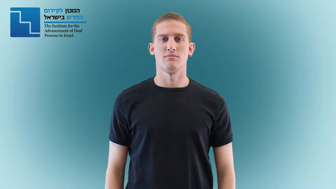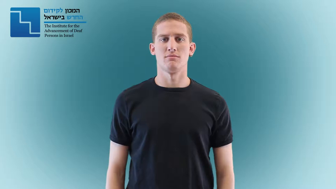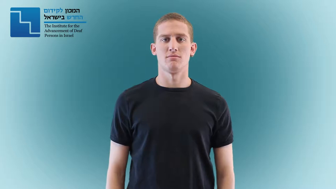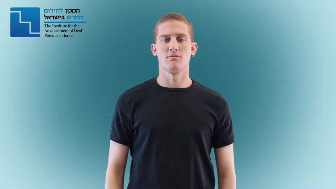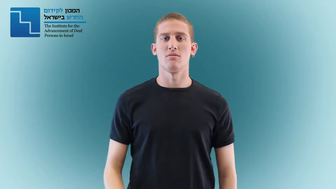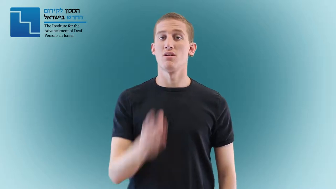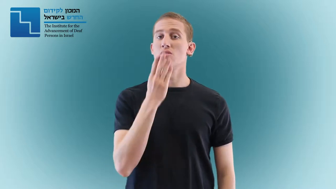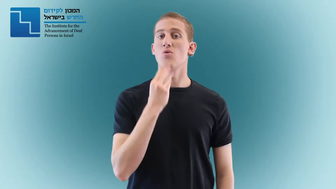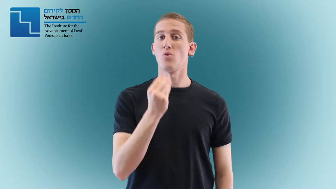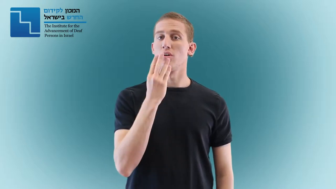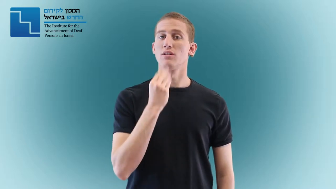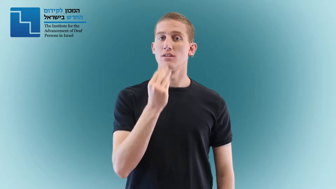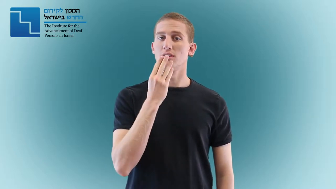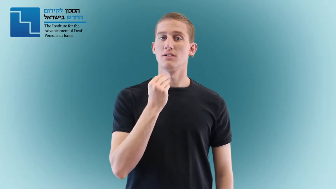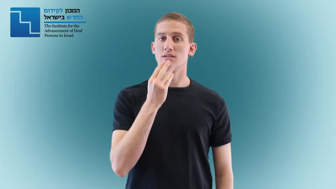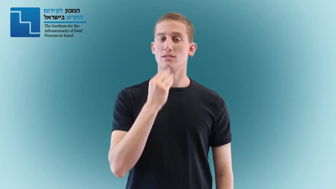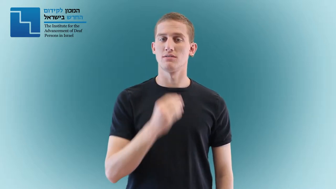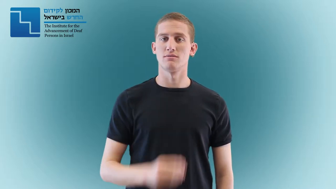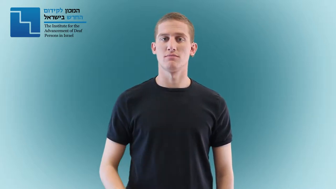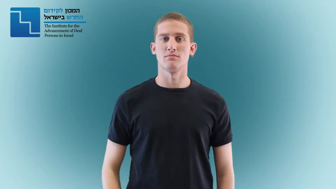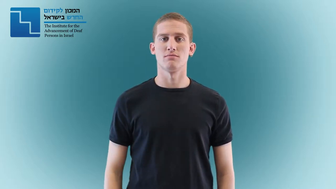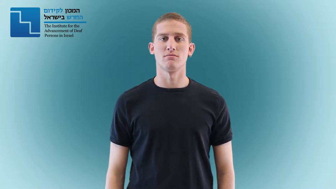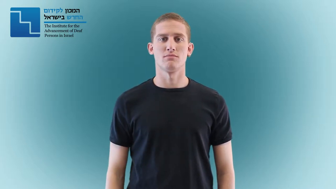יהודי